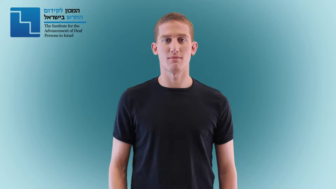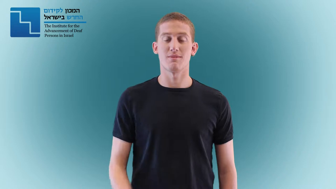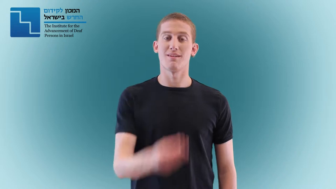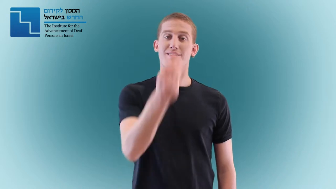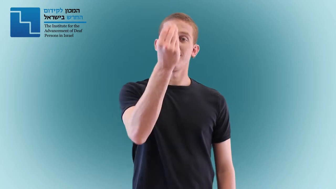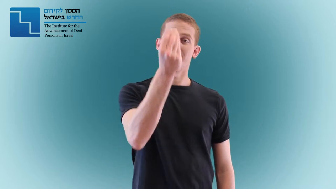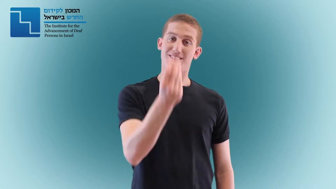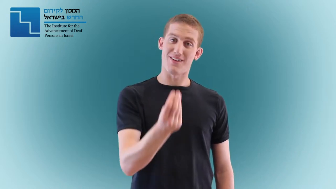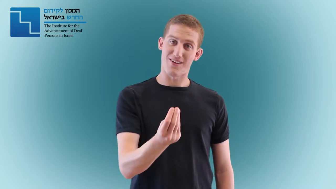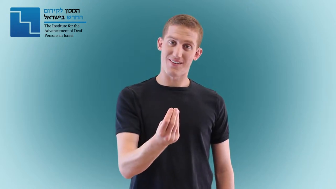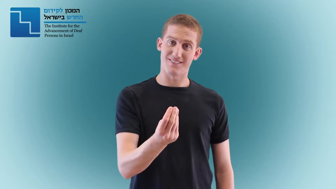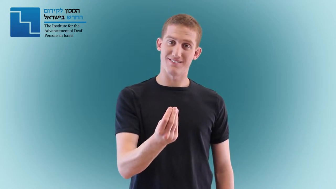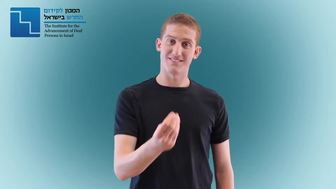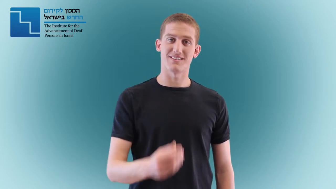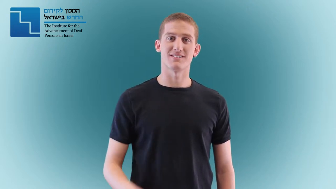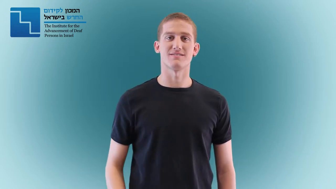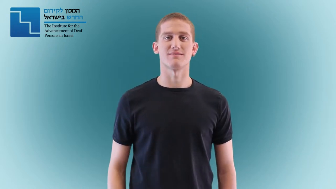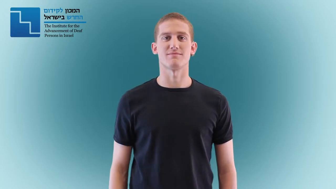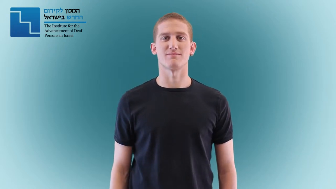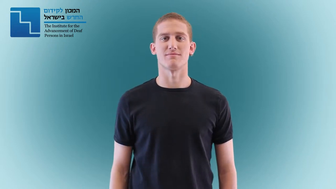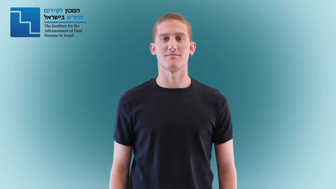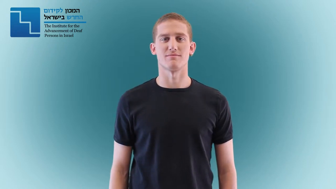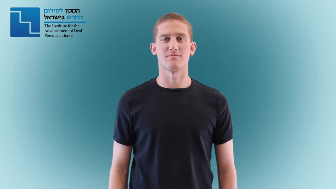טוב